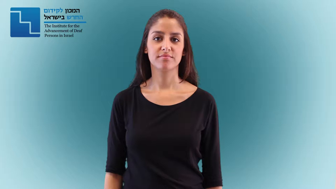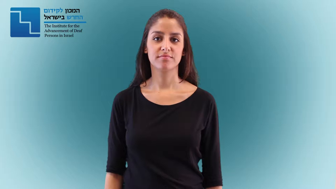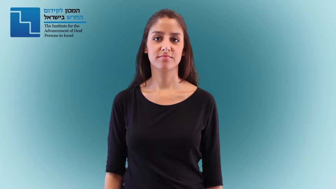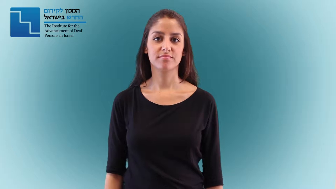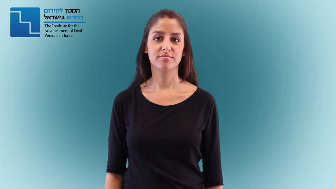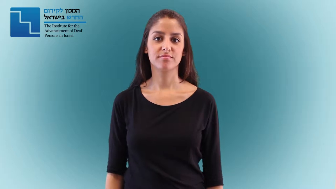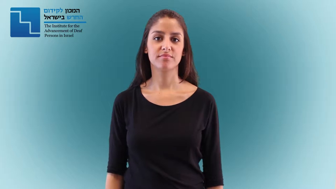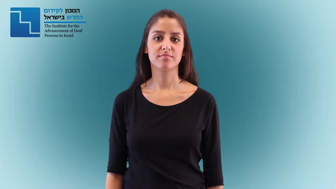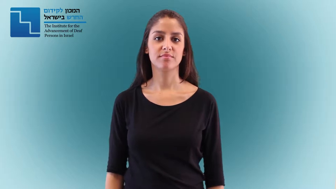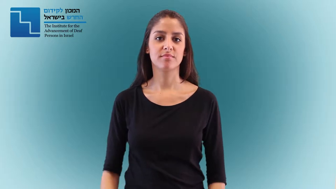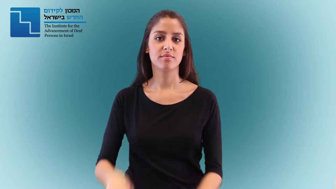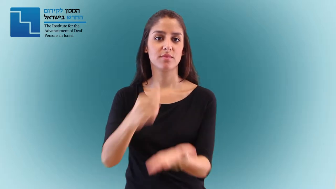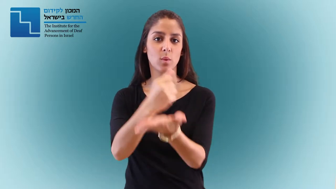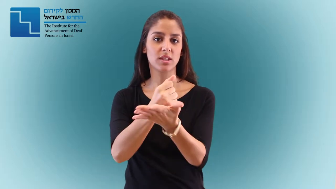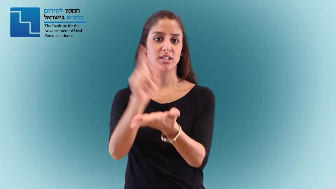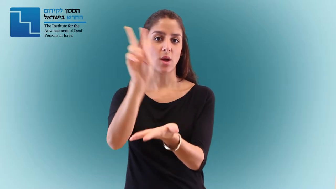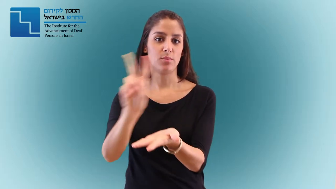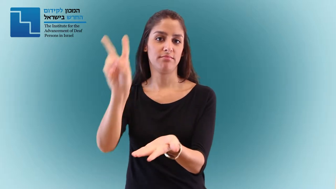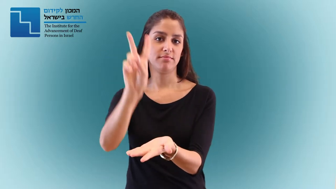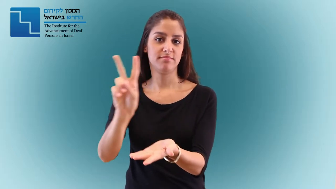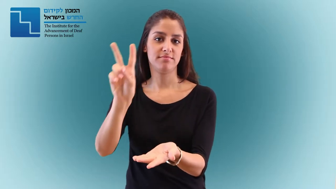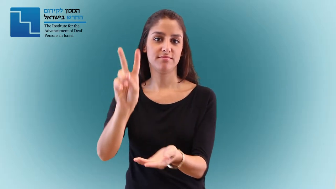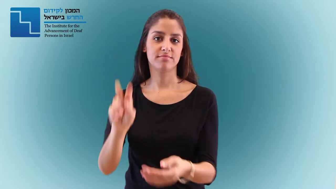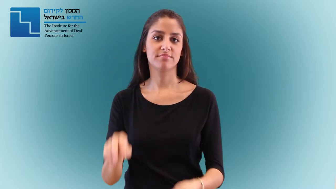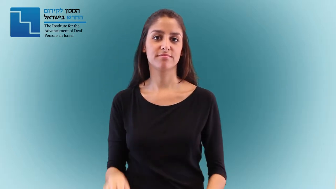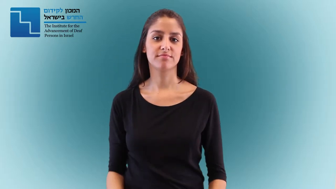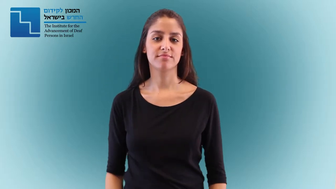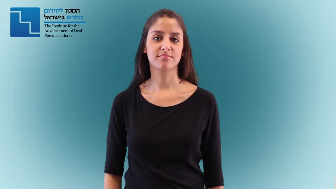תעודת זהות